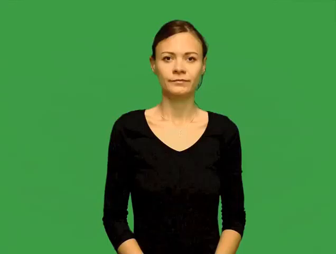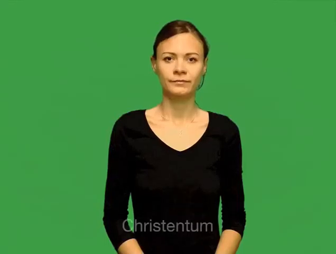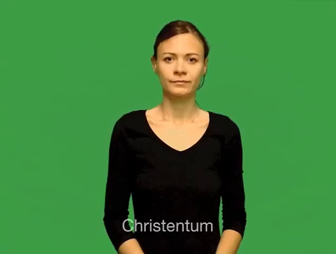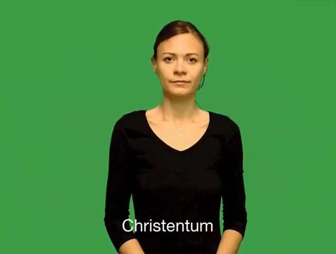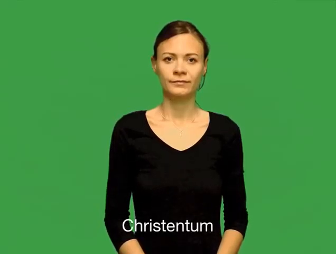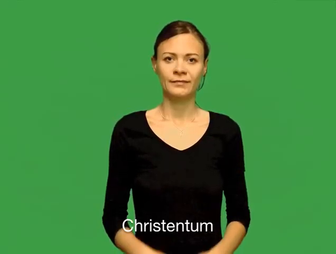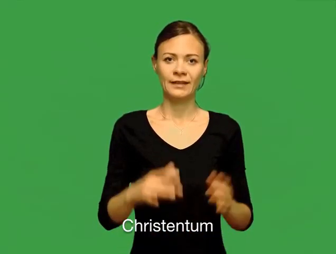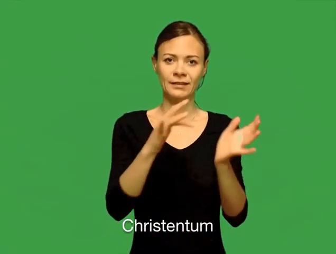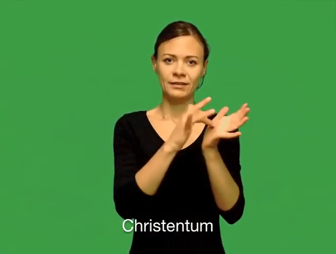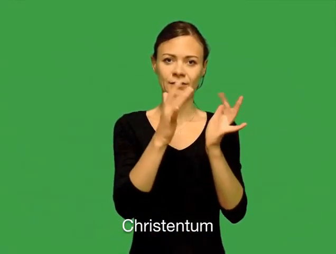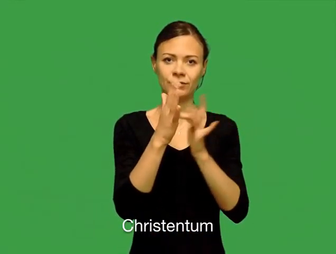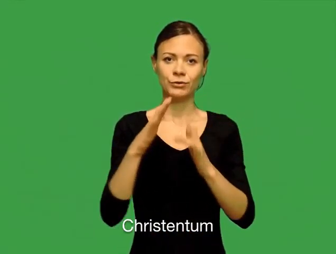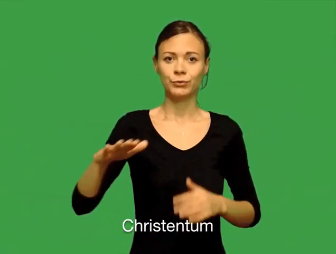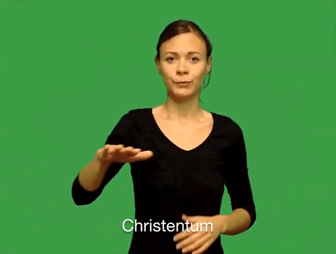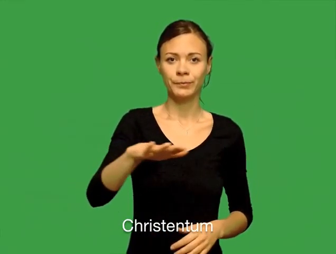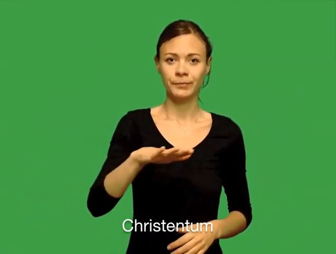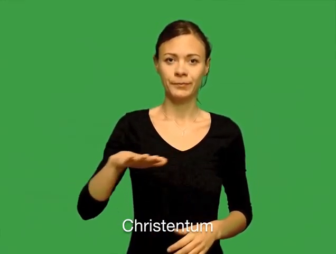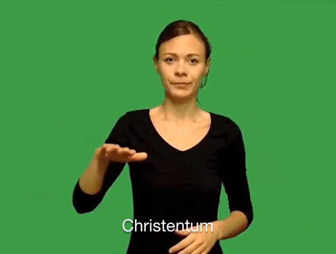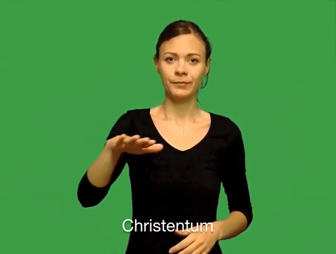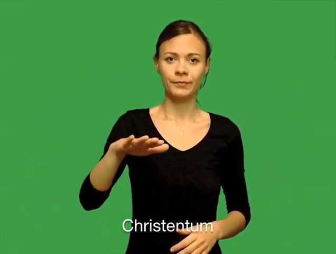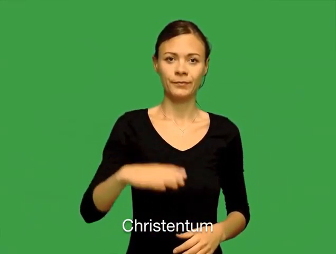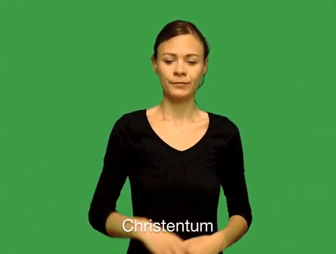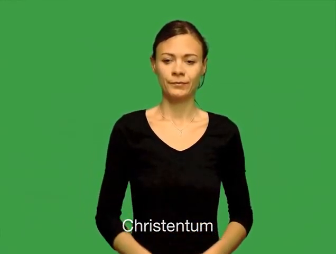Christentum